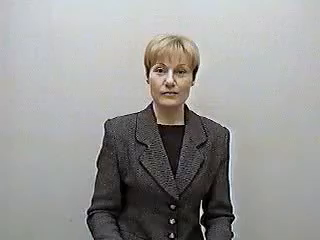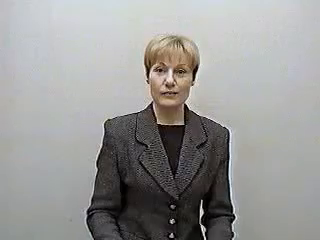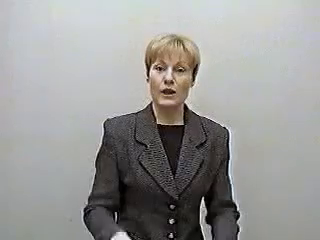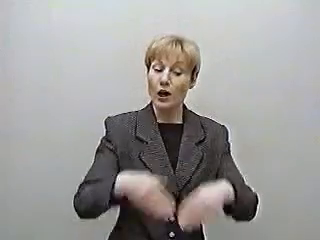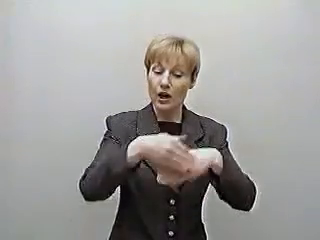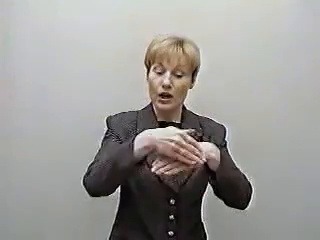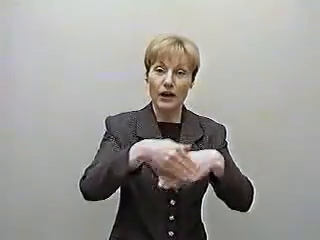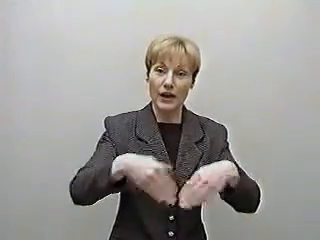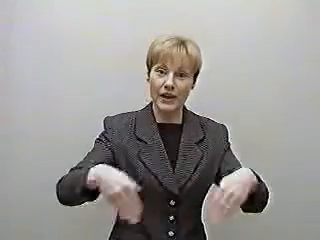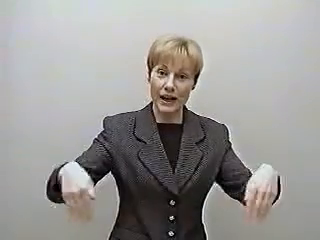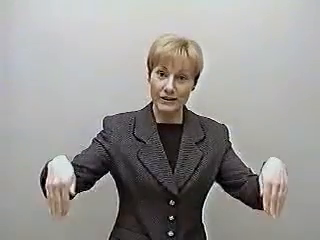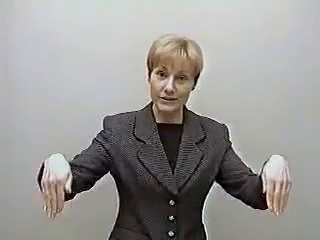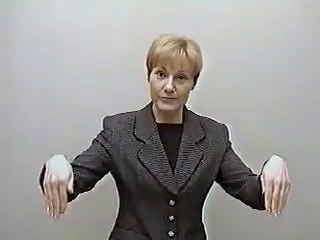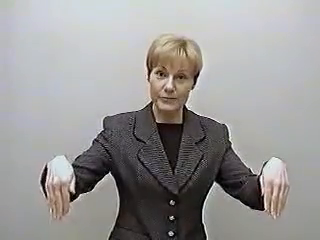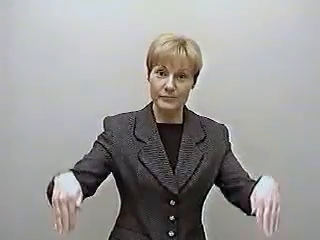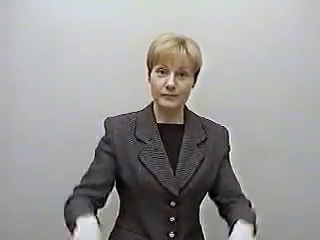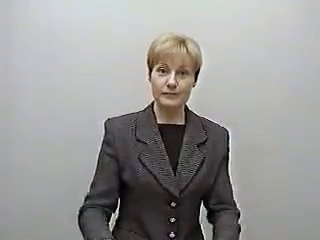ряд (мест)